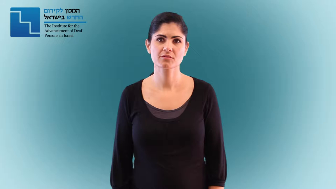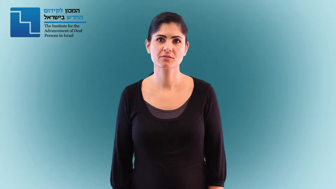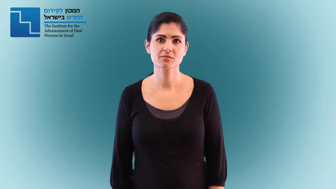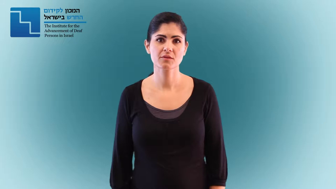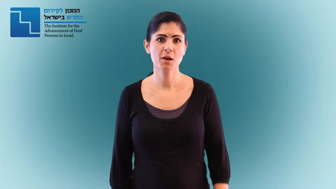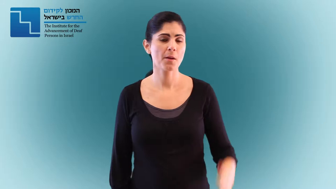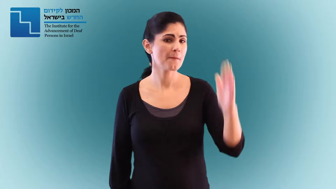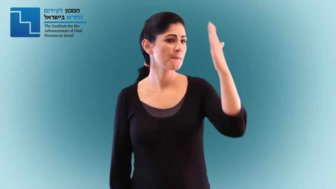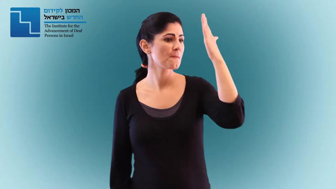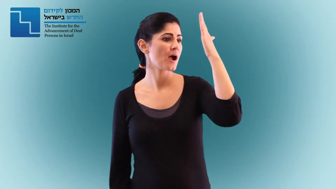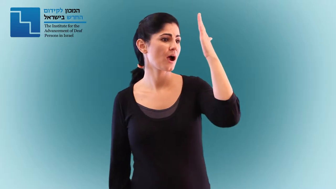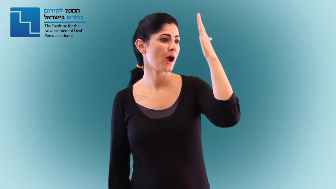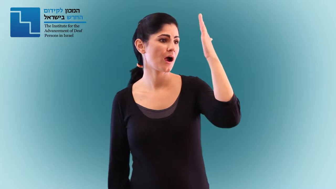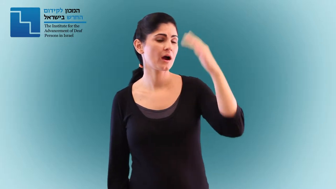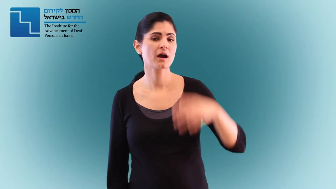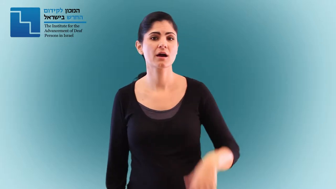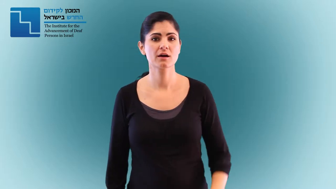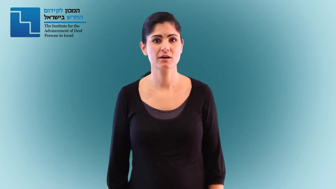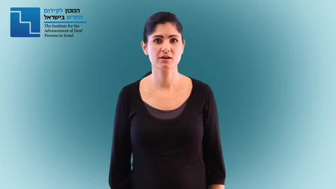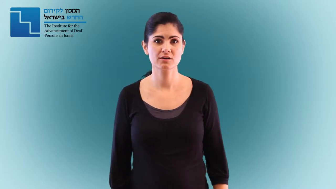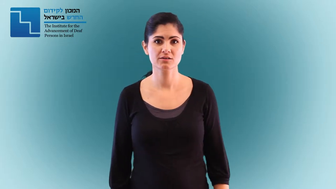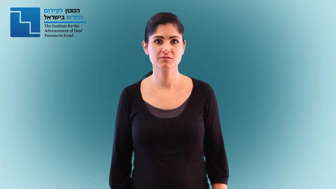מראה